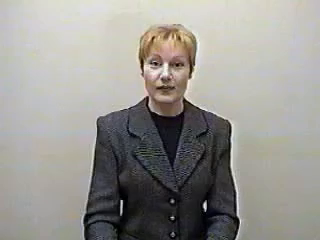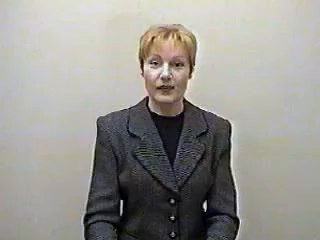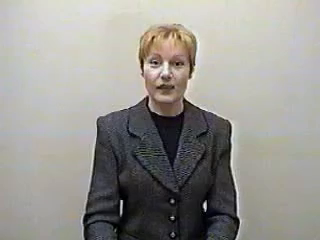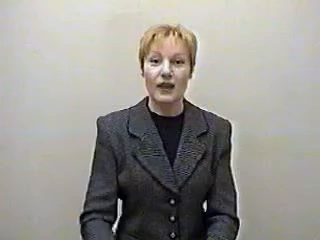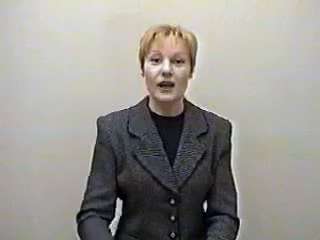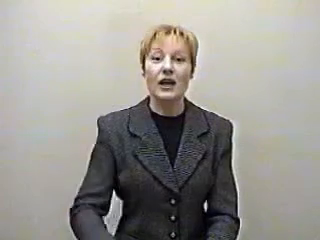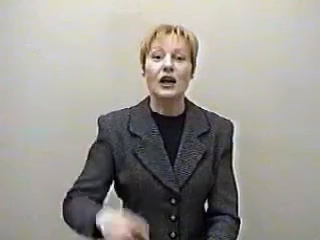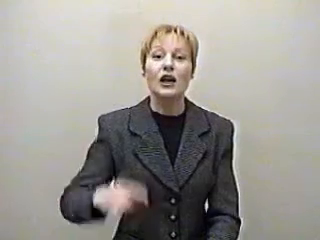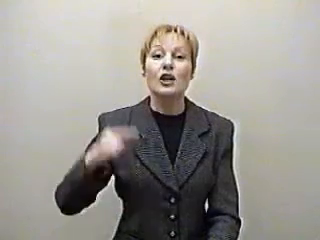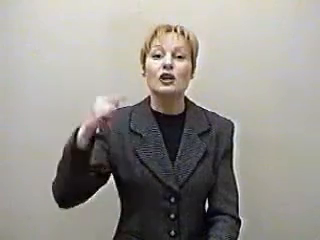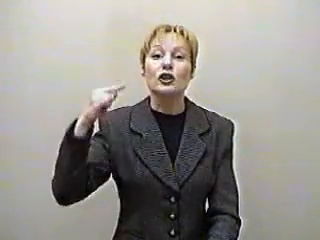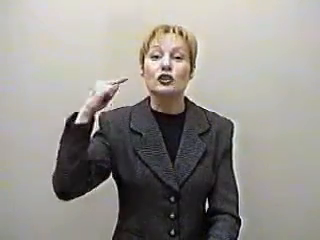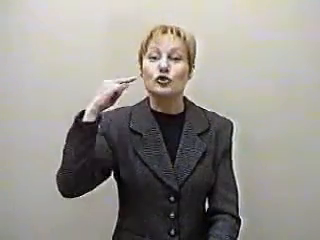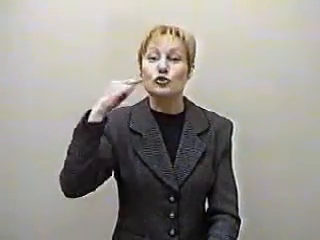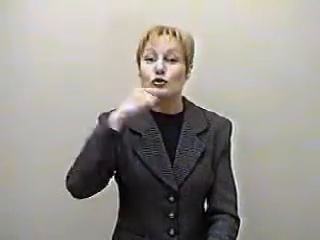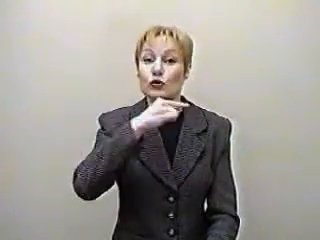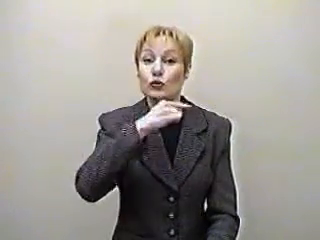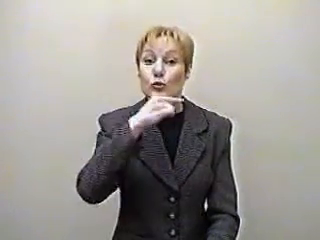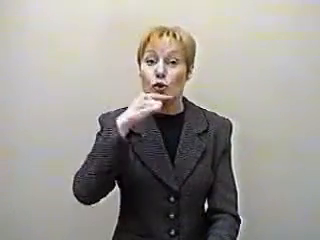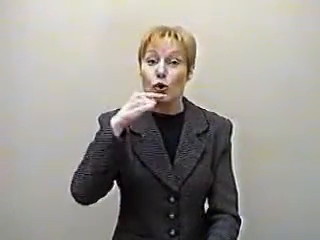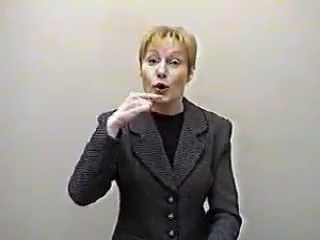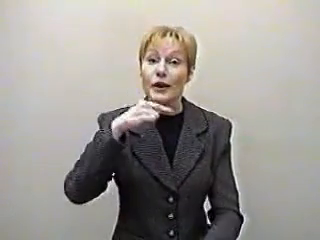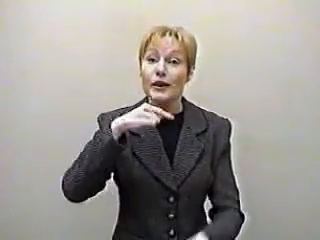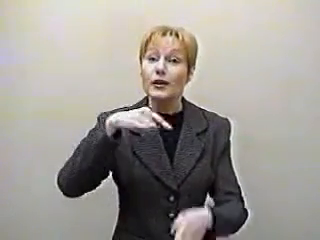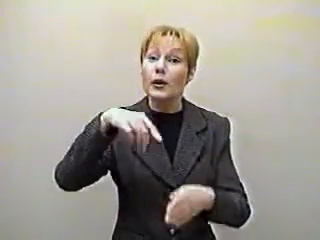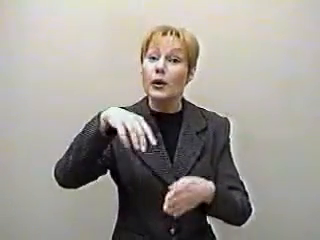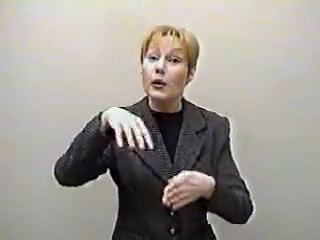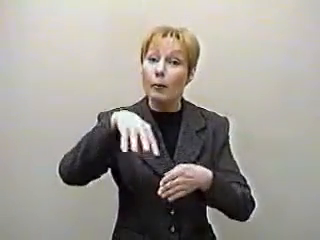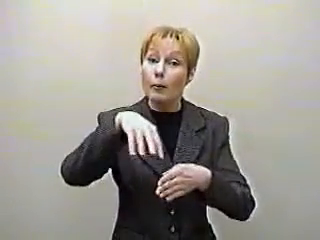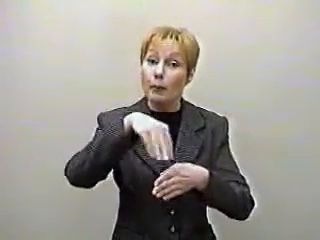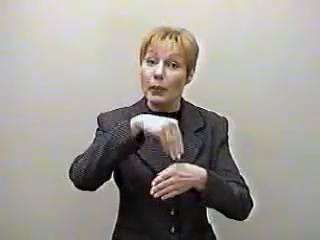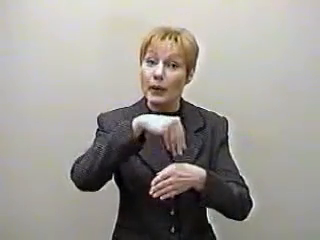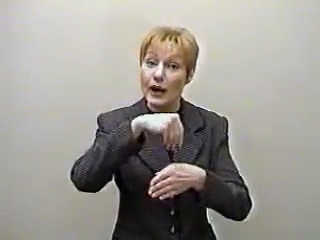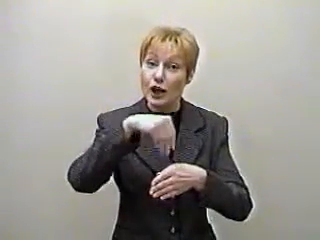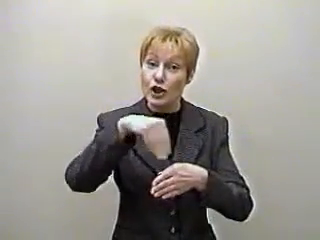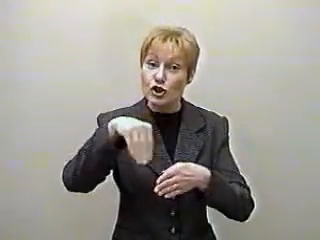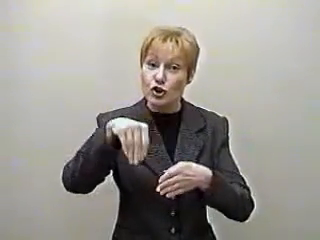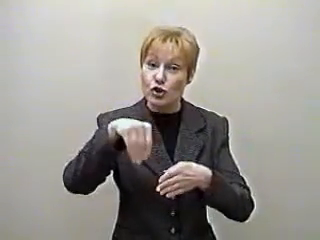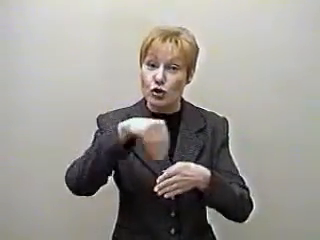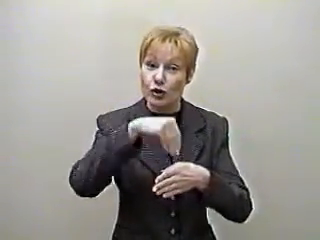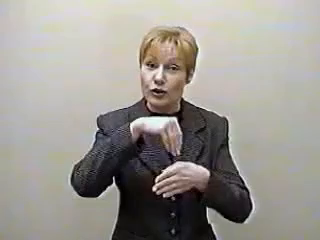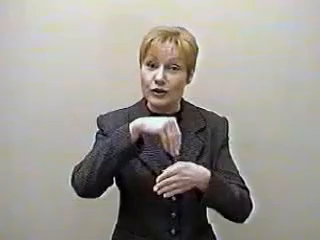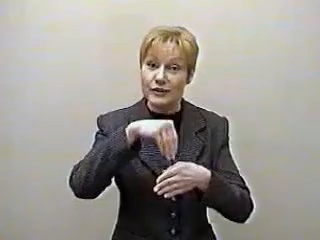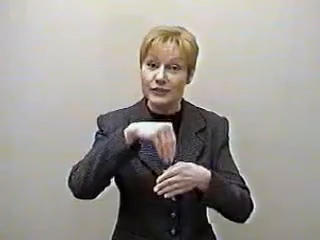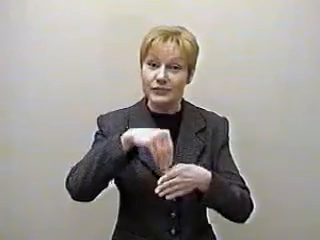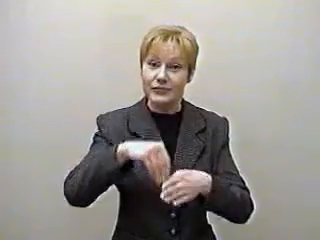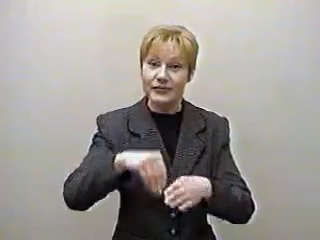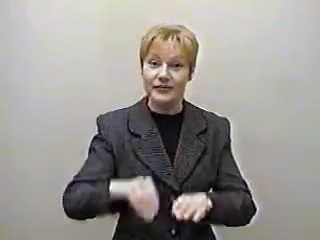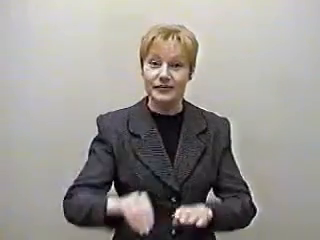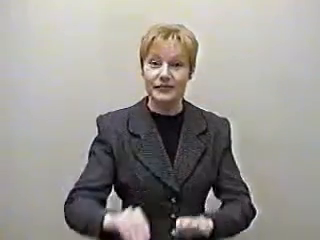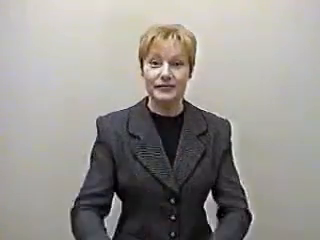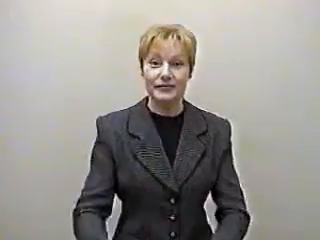зубной порошок